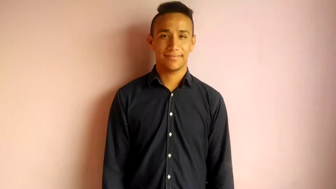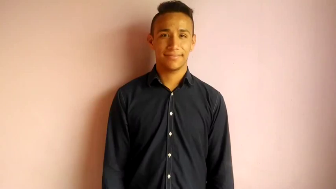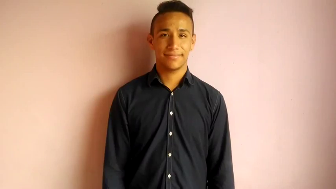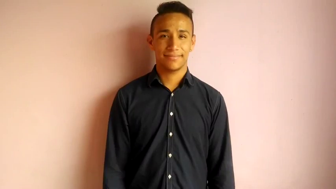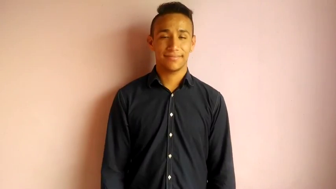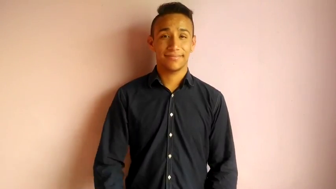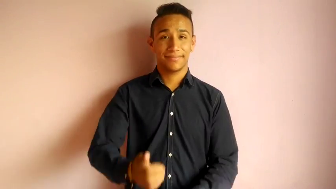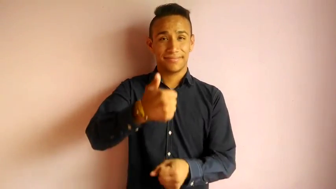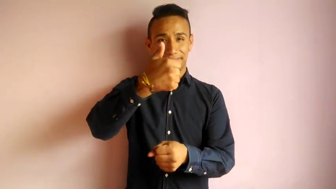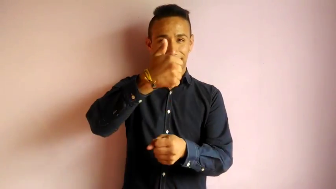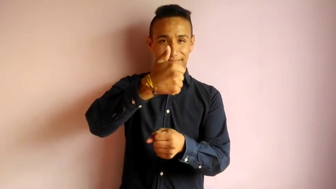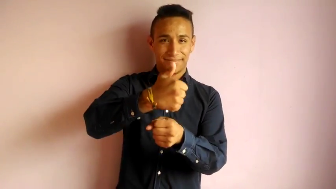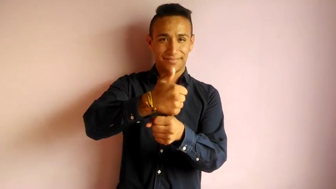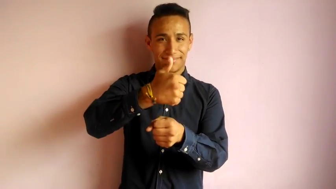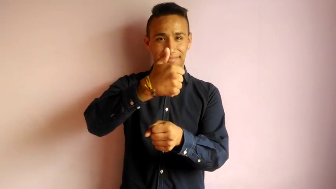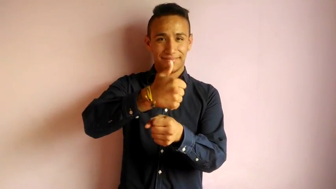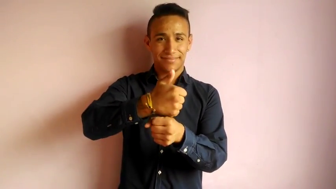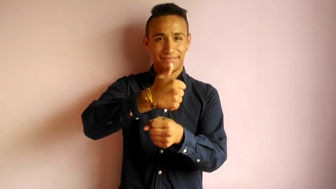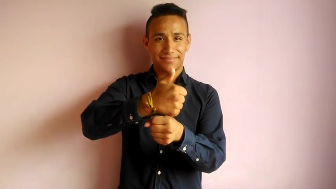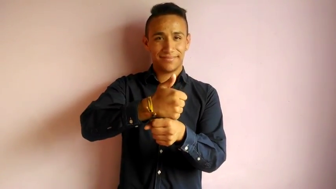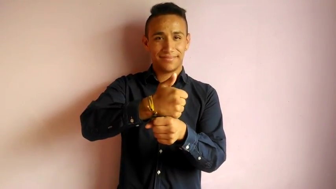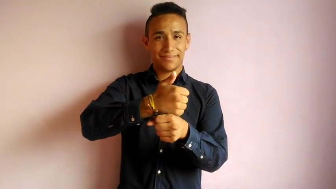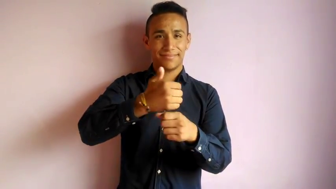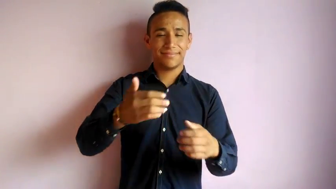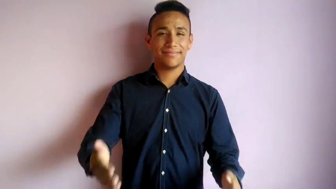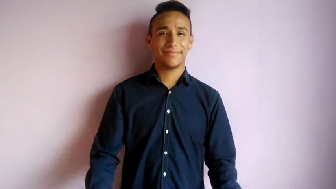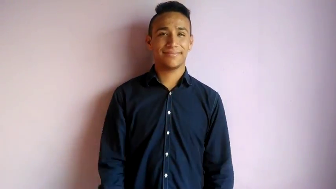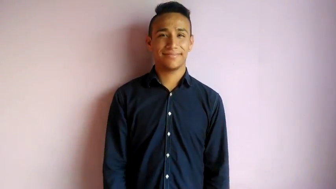abuelo